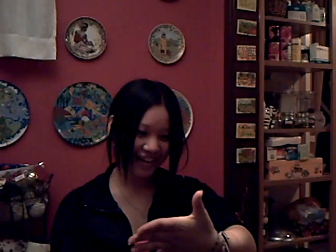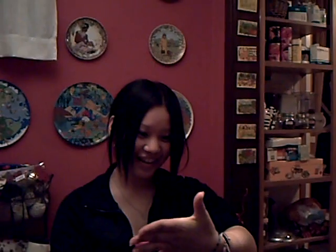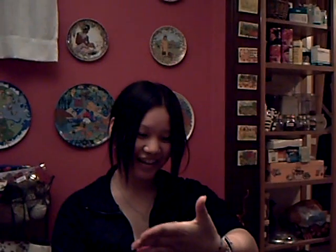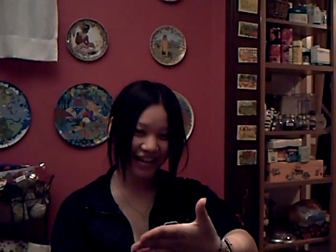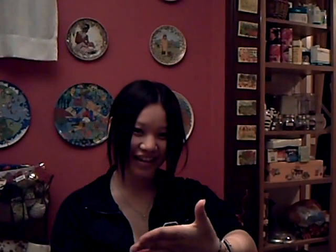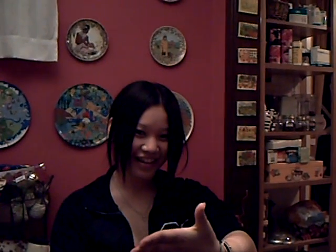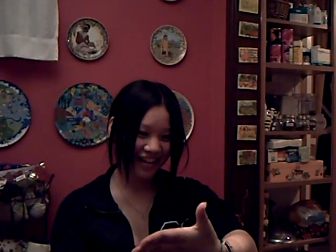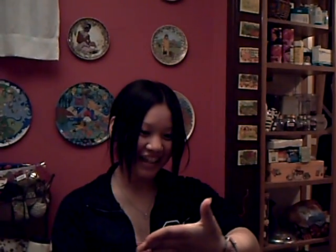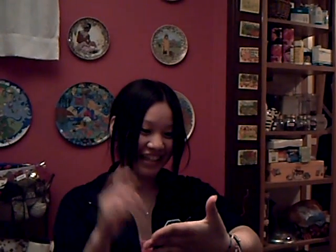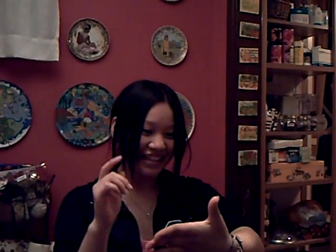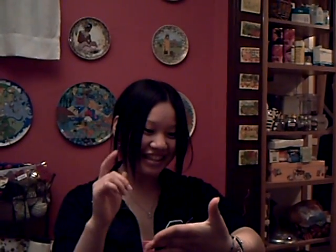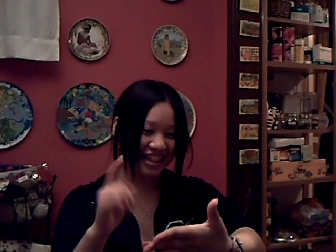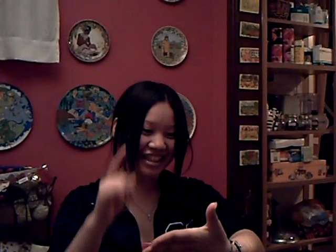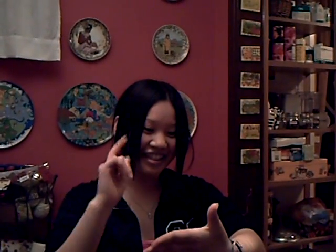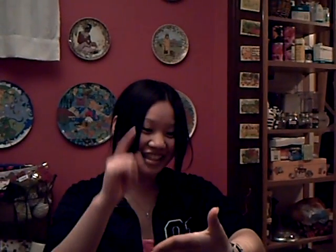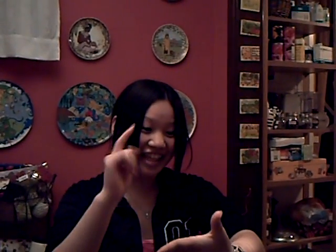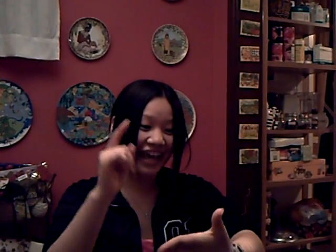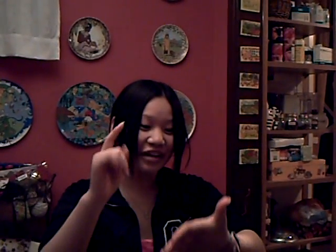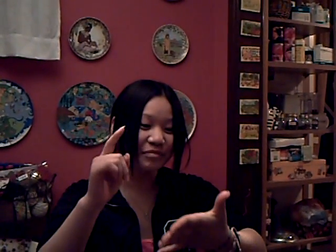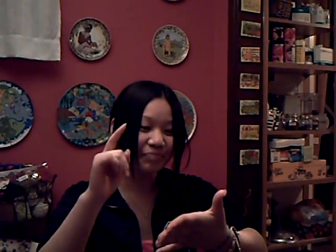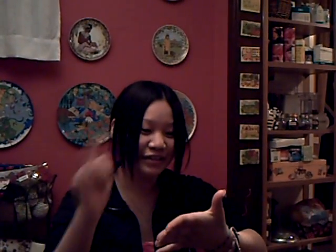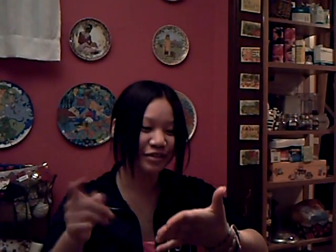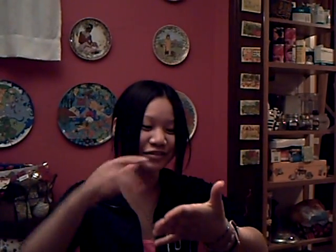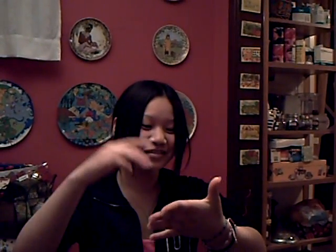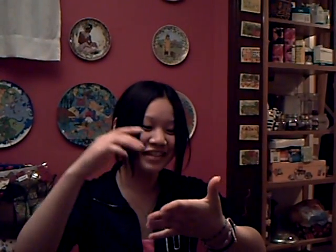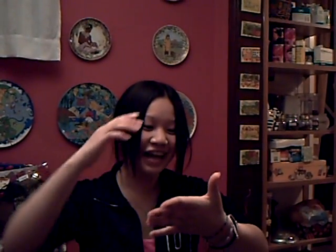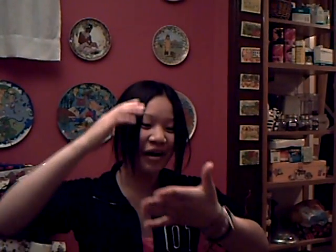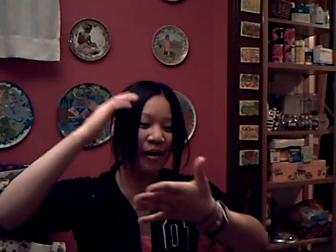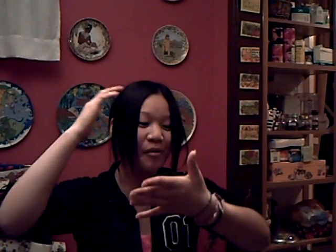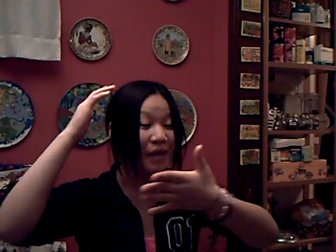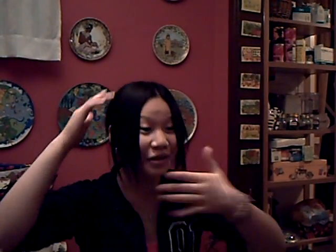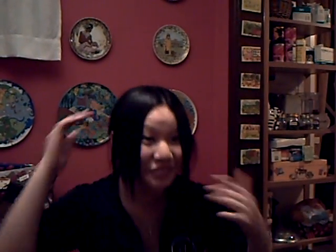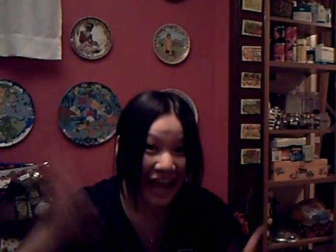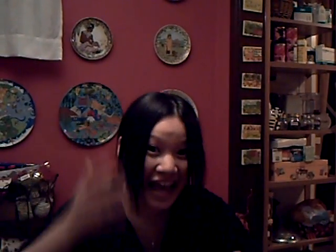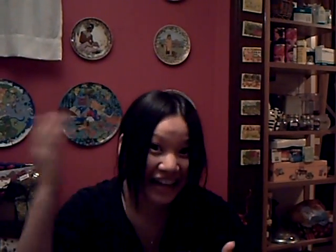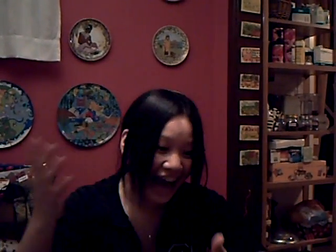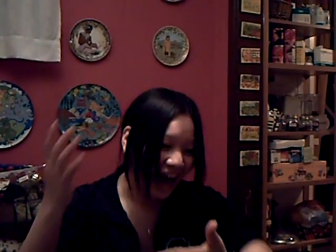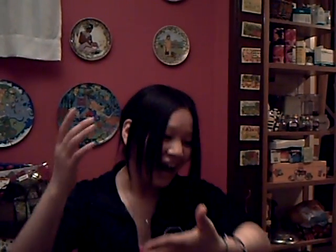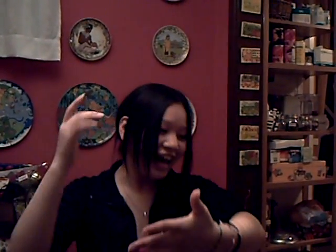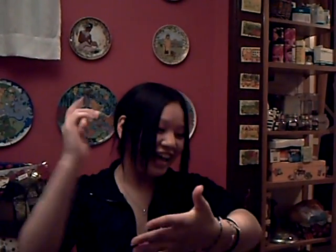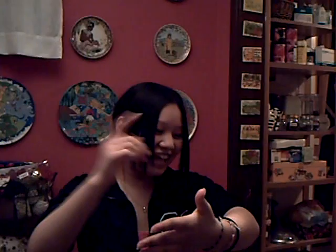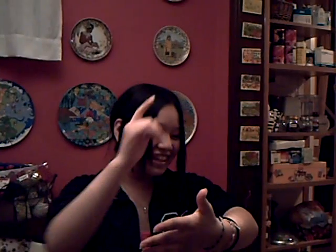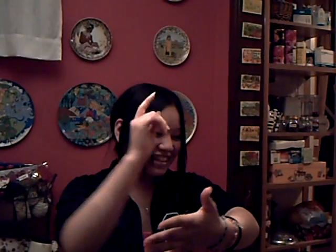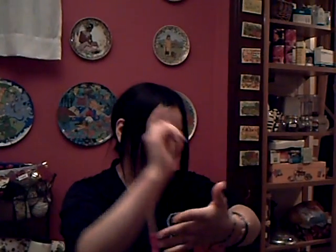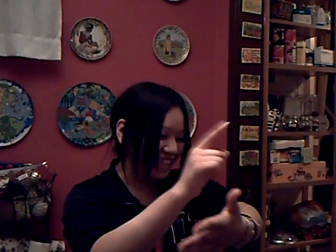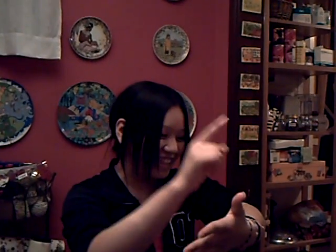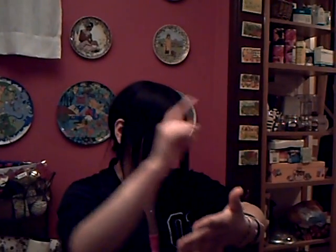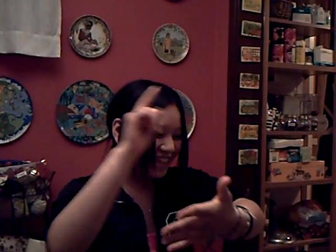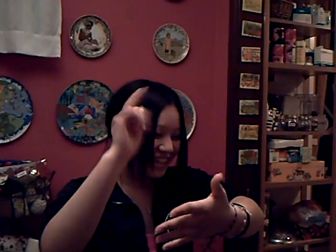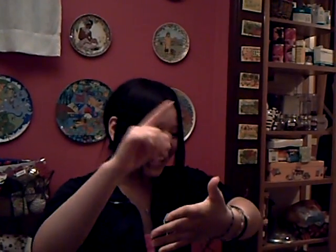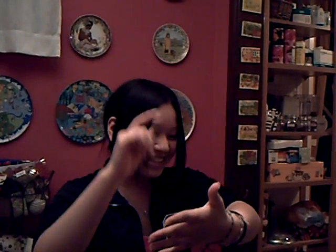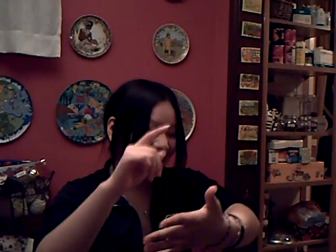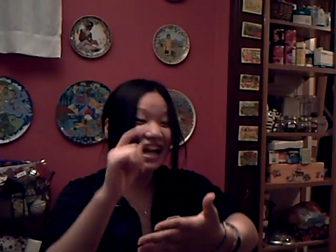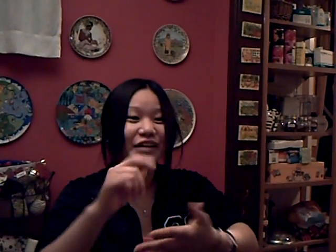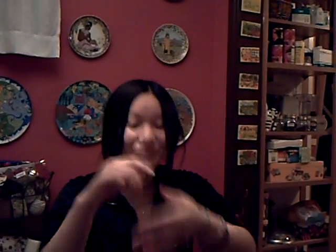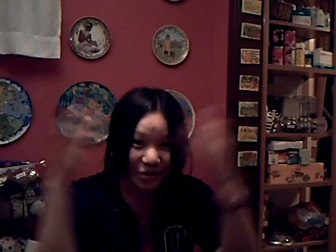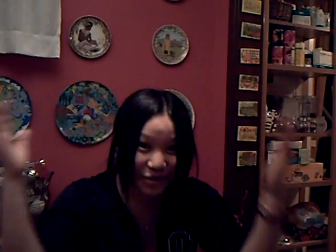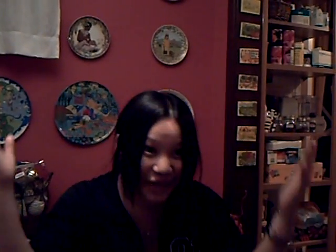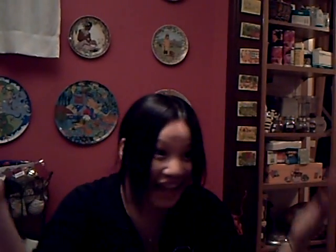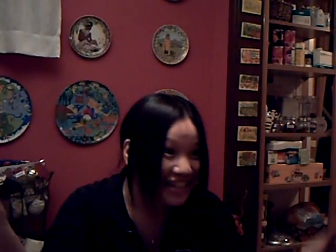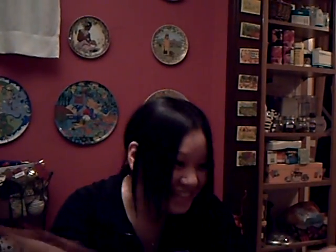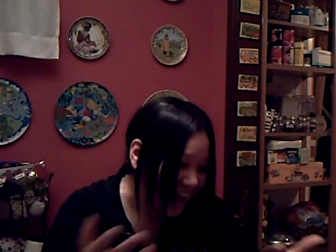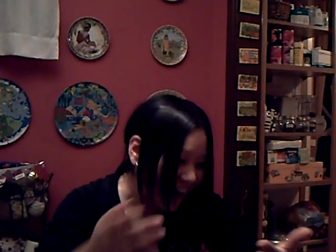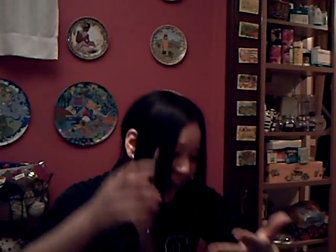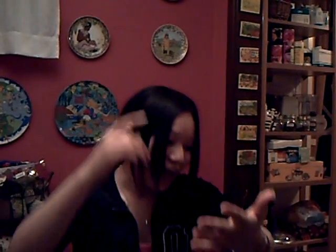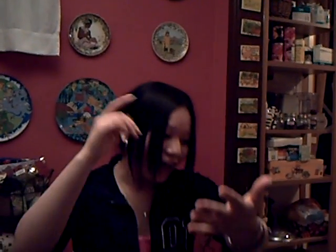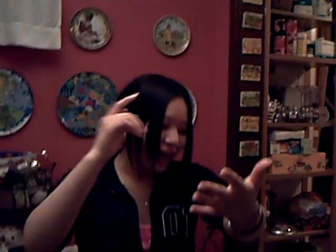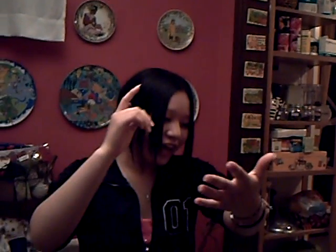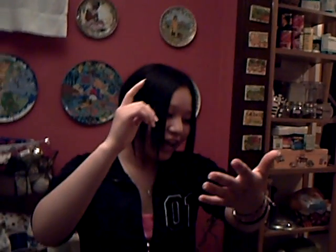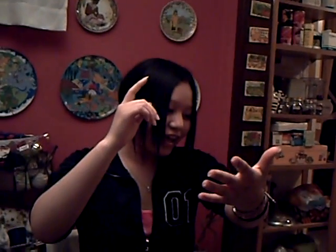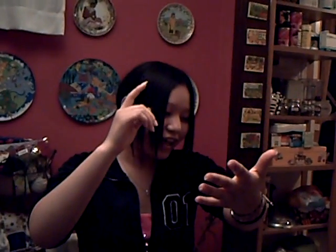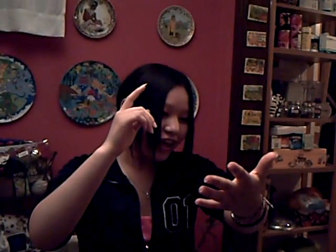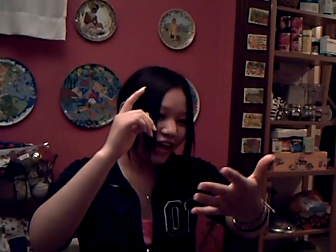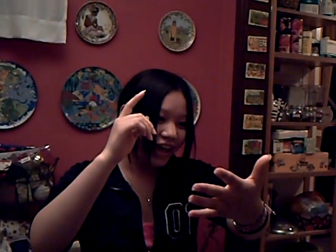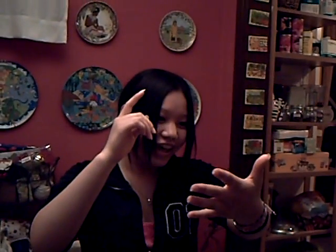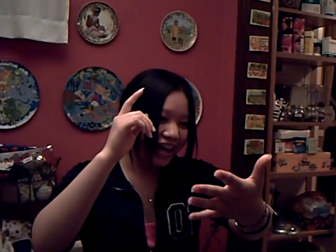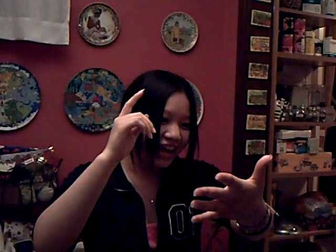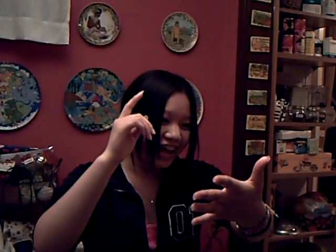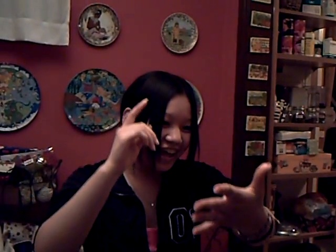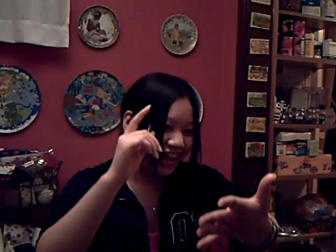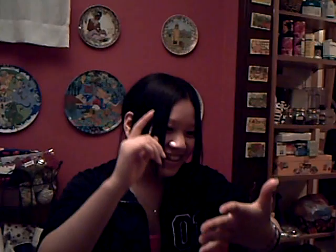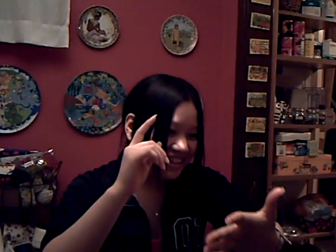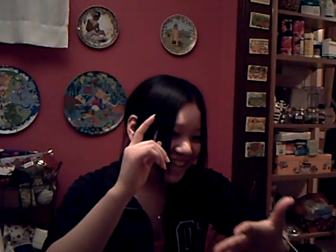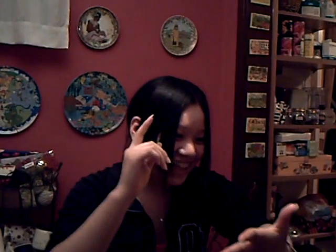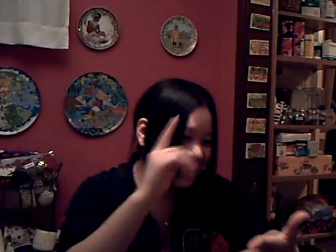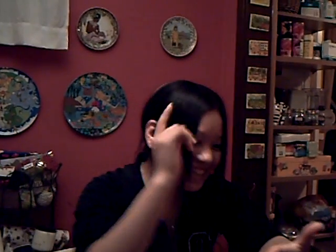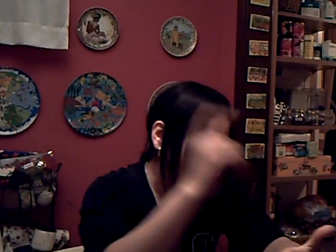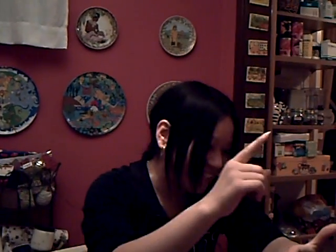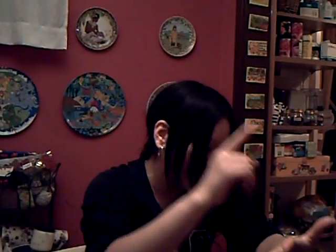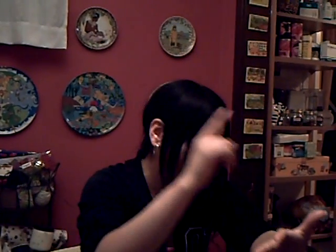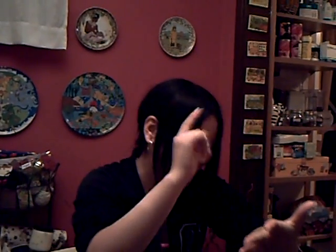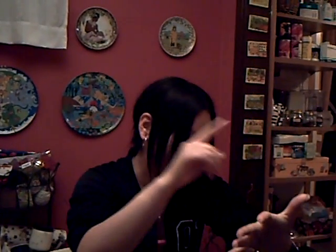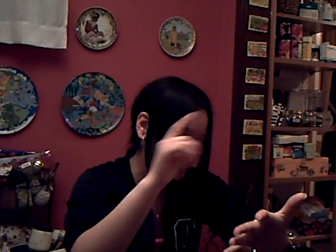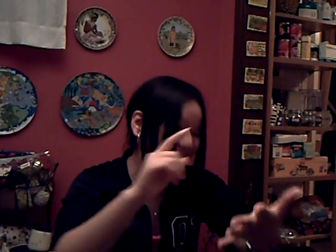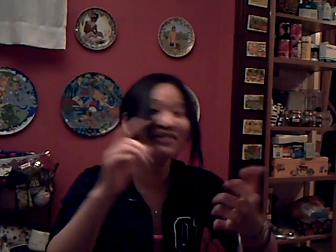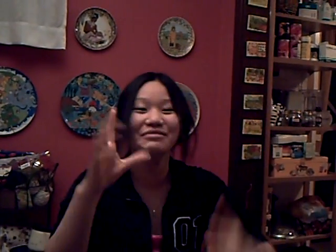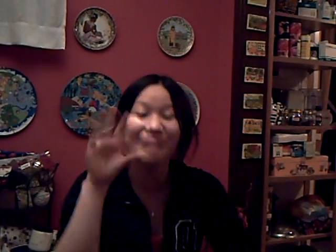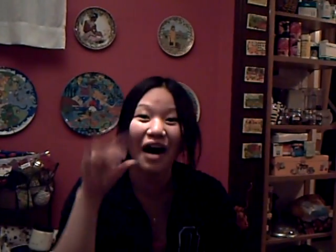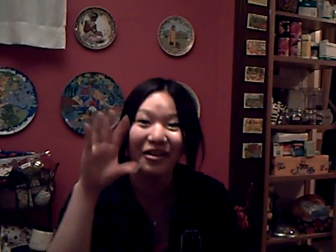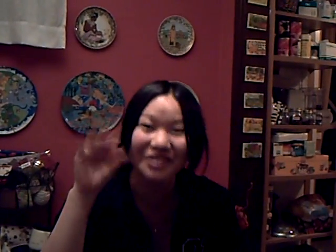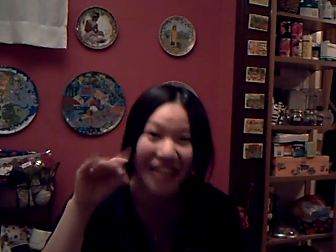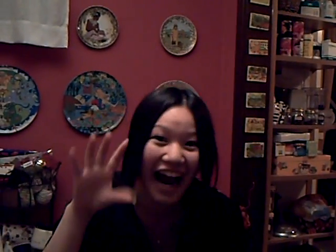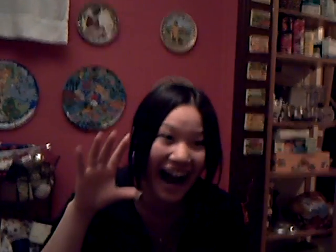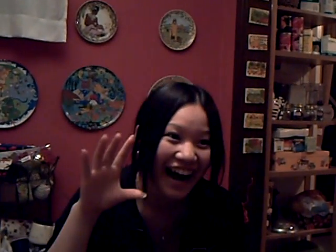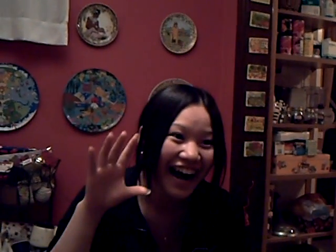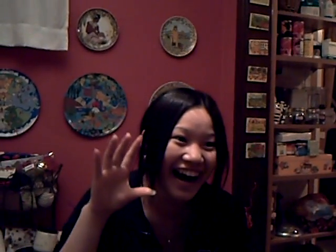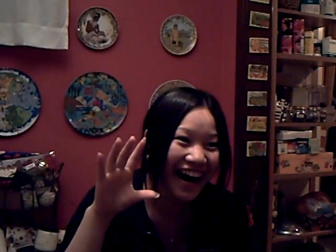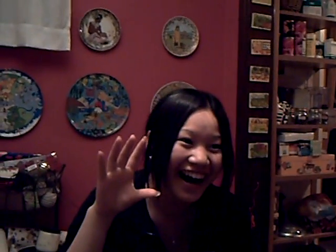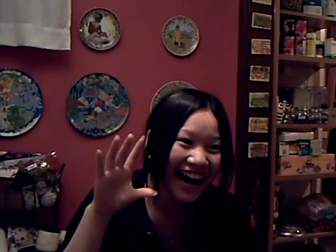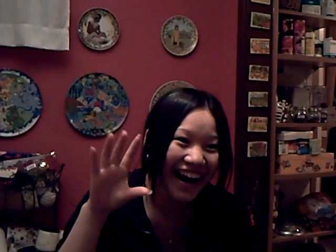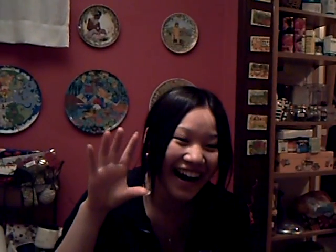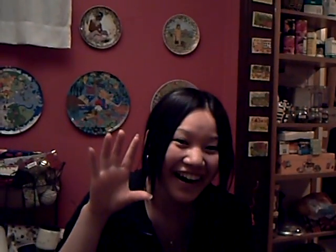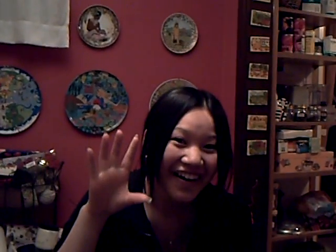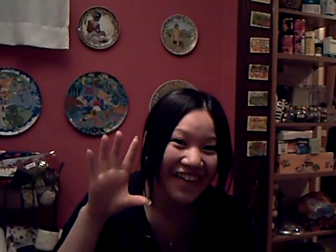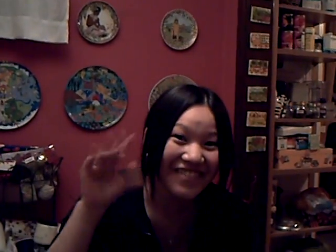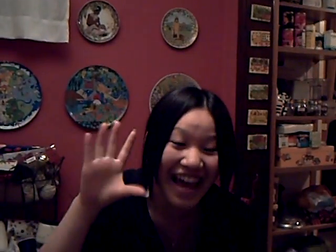Yukari